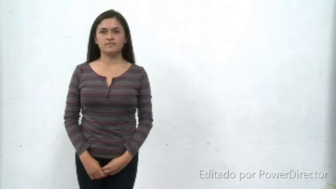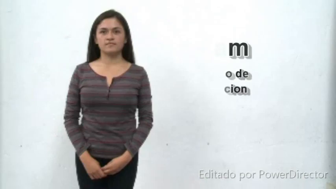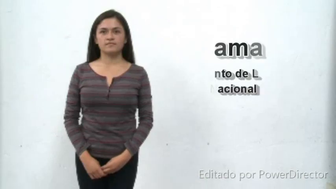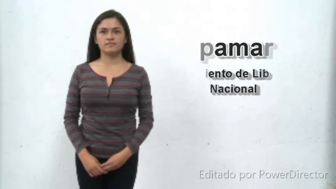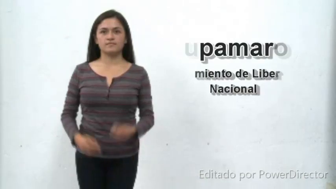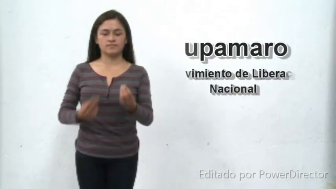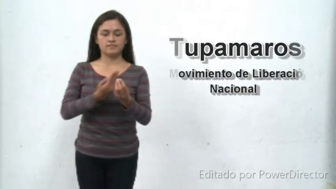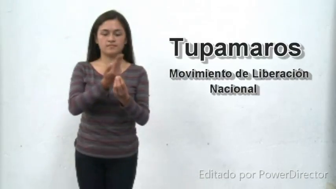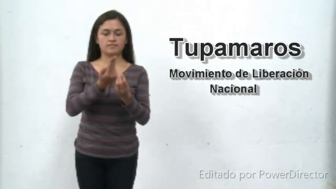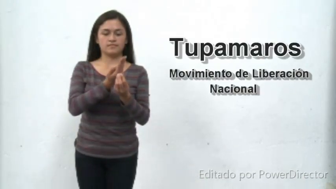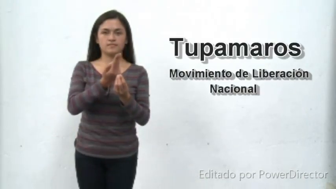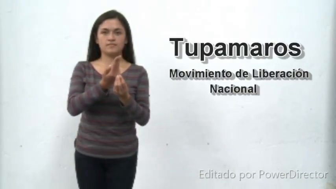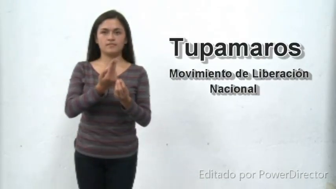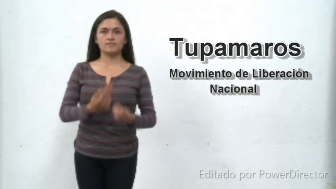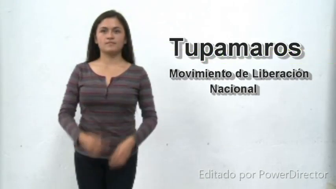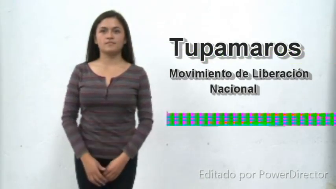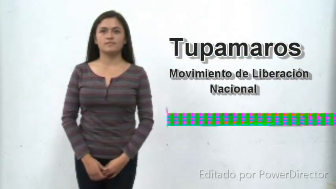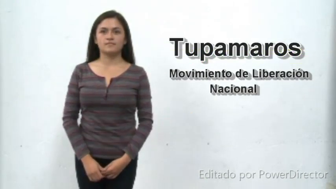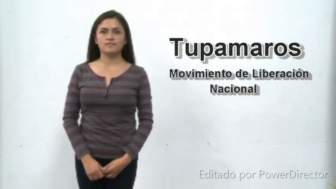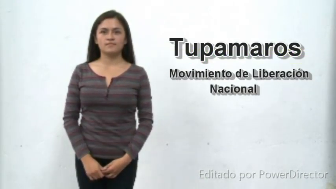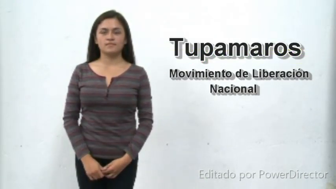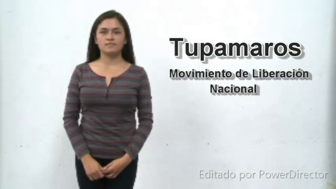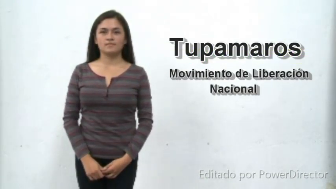Tupamaros